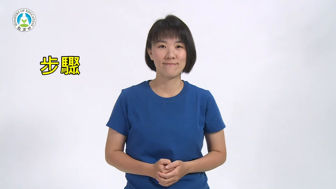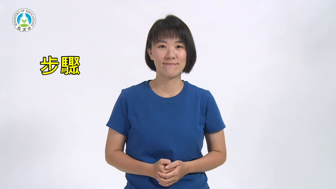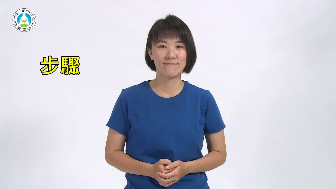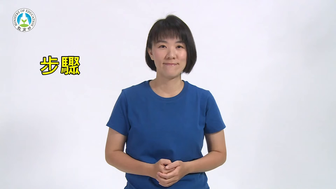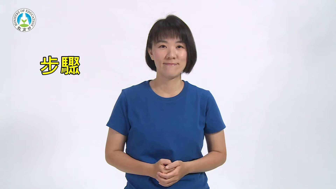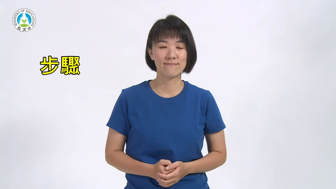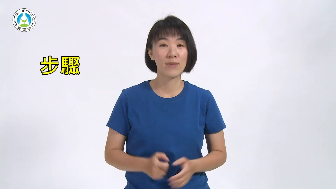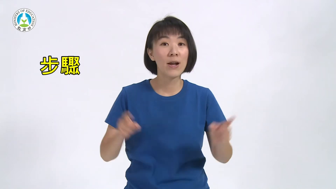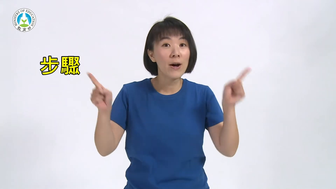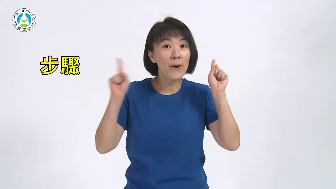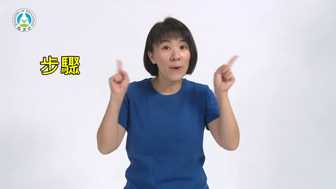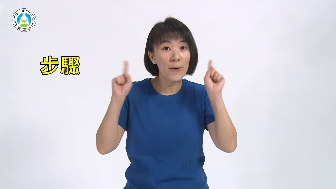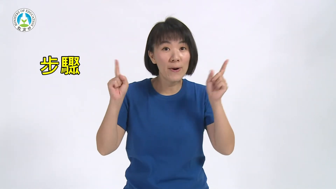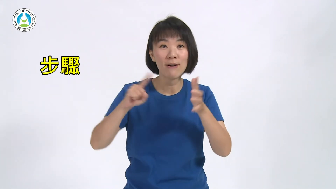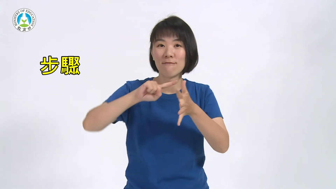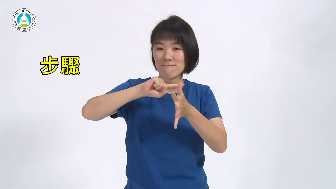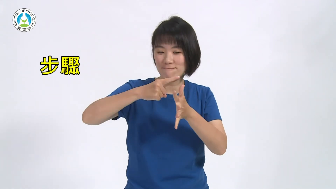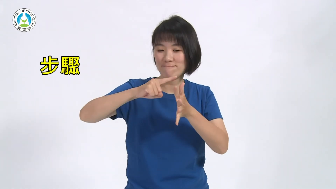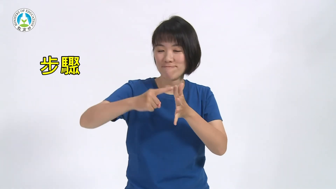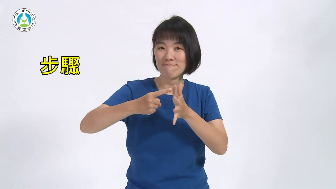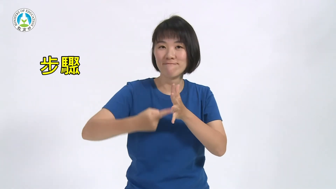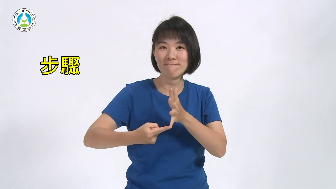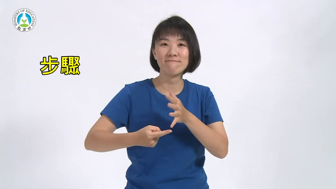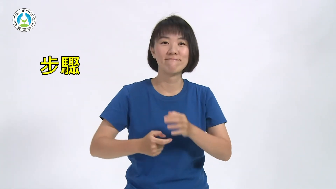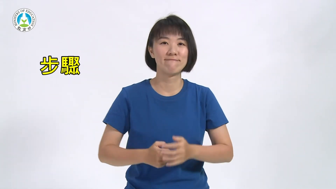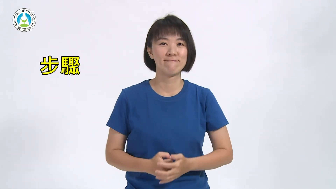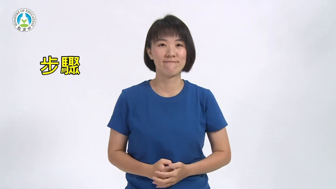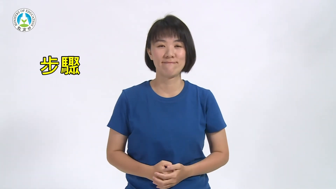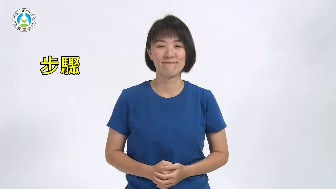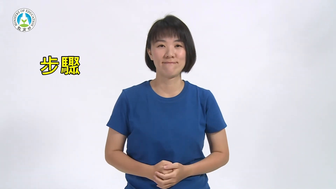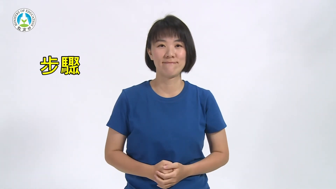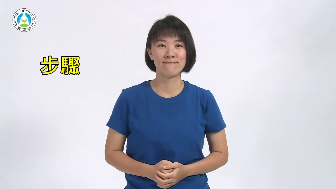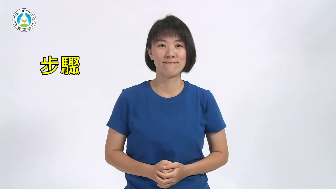步驟